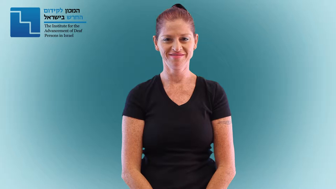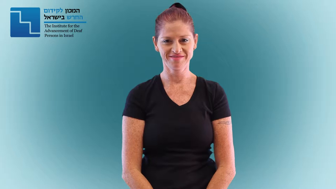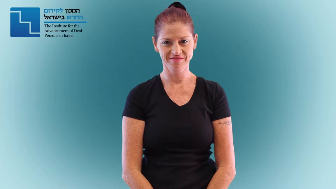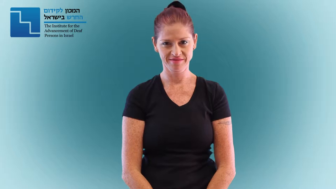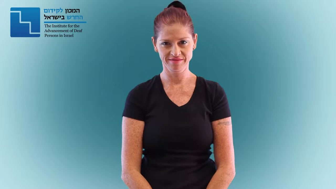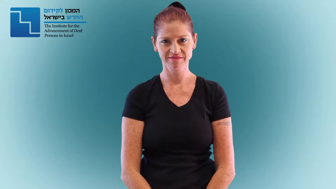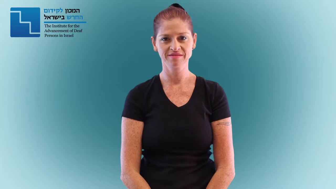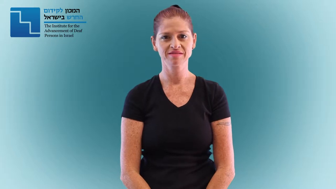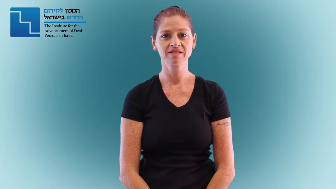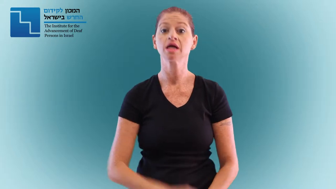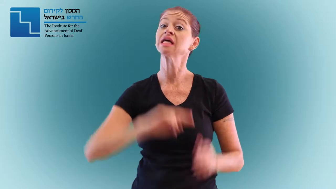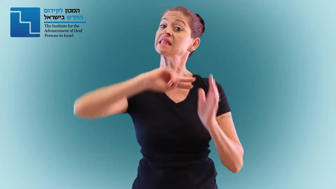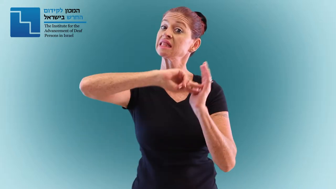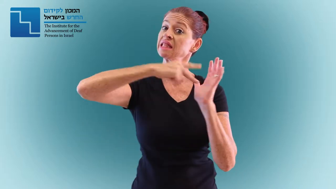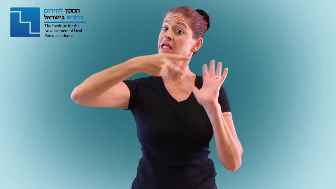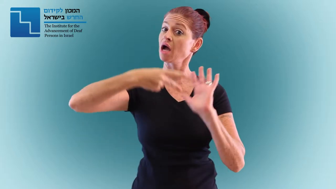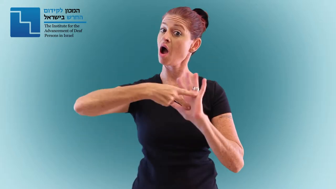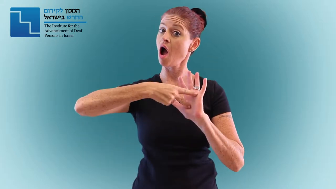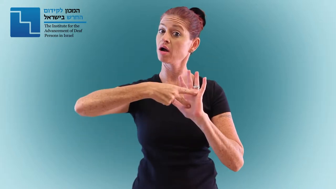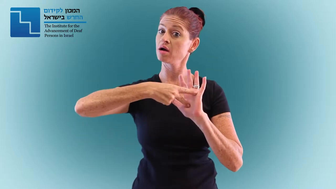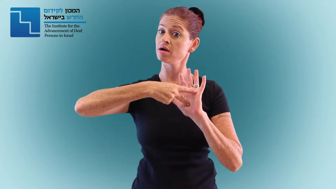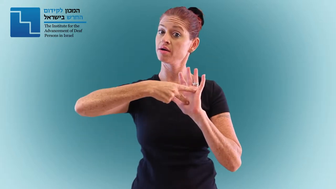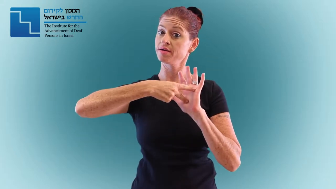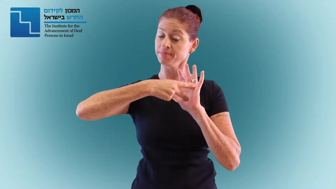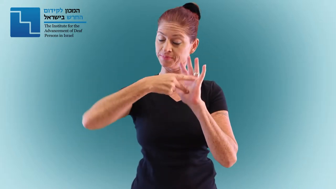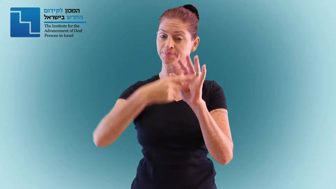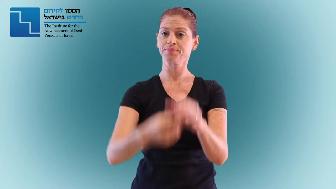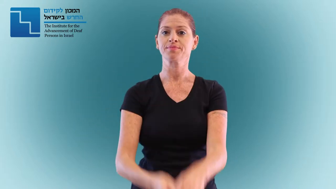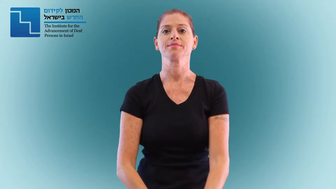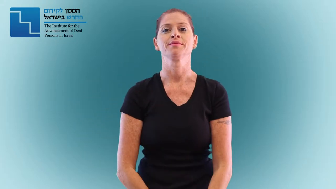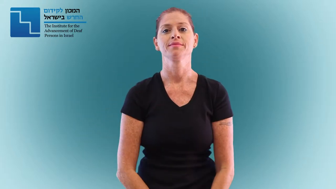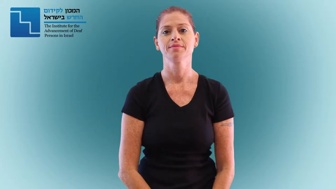דירה